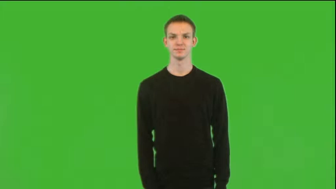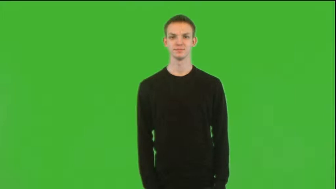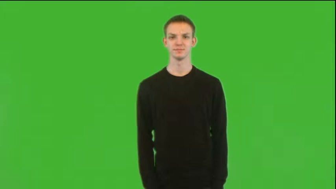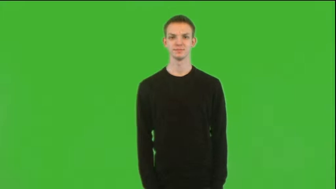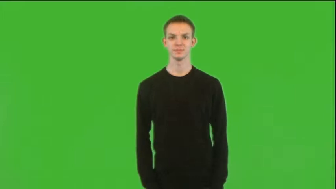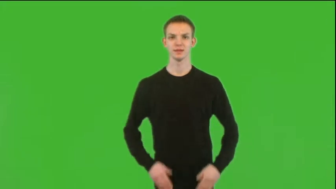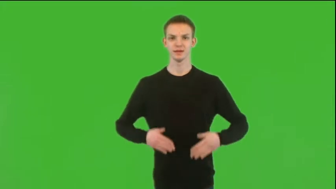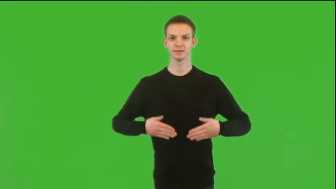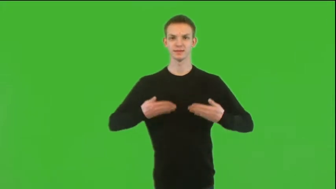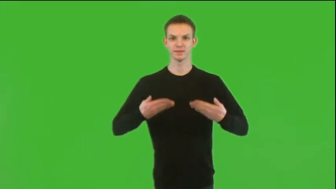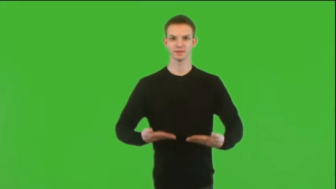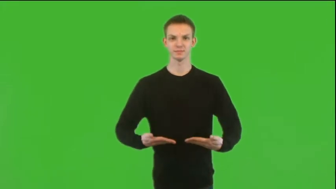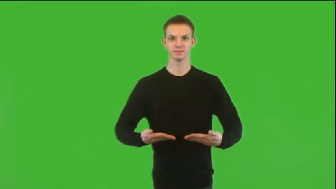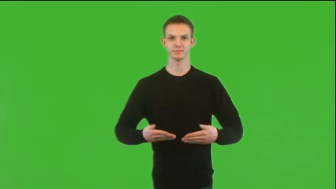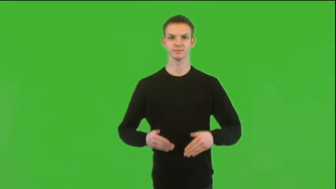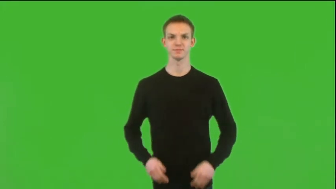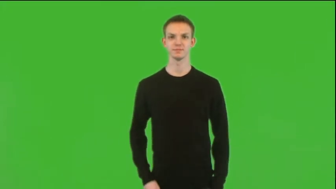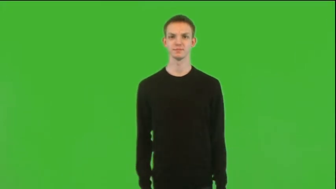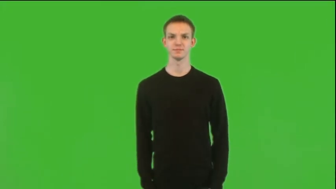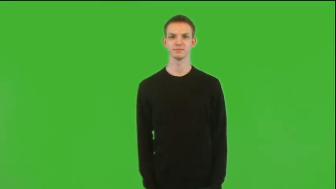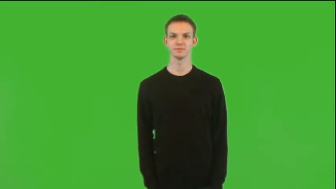zdawać